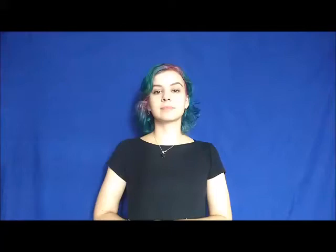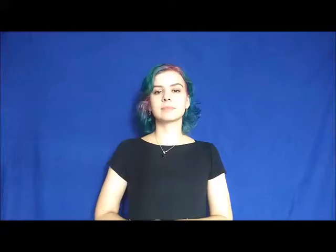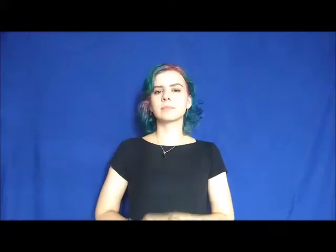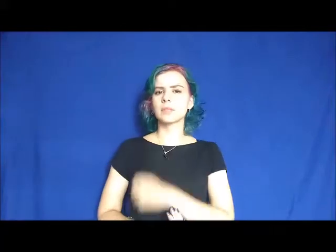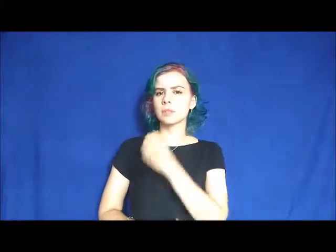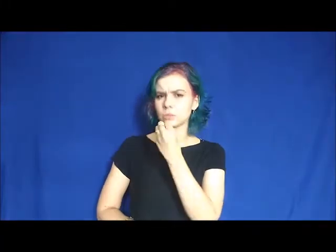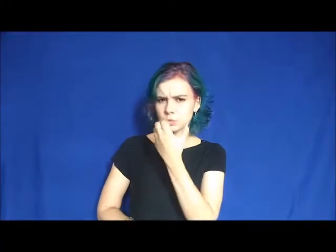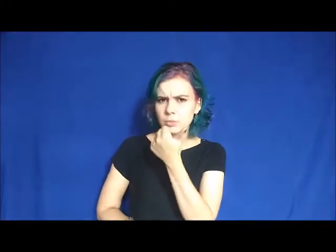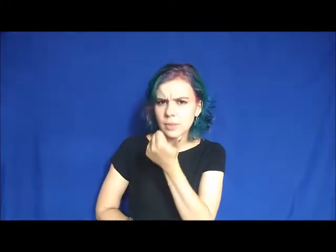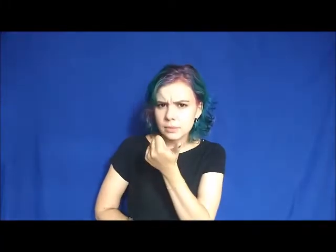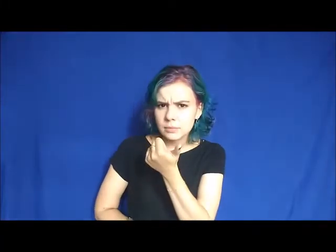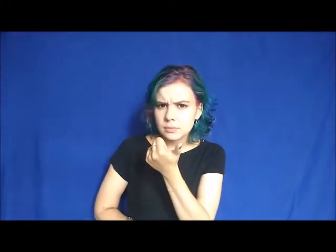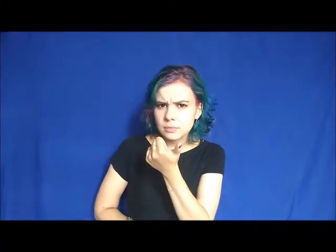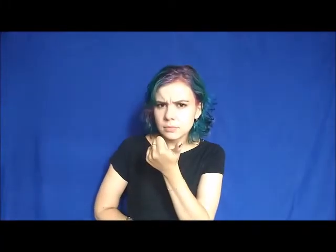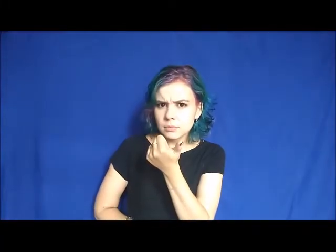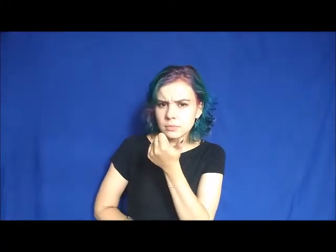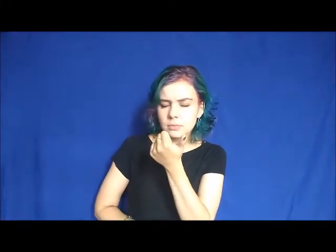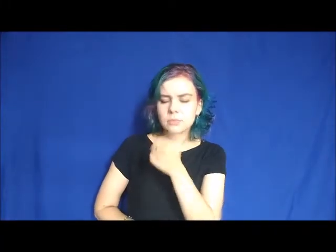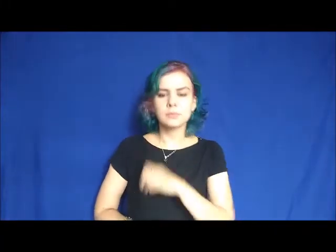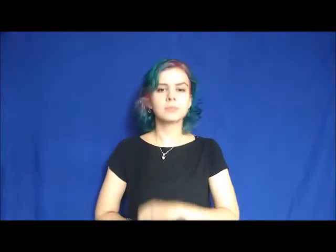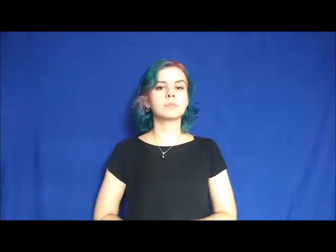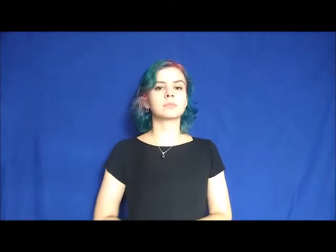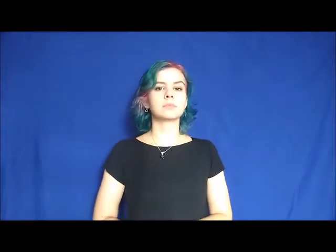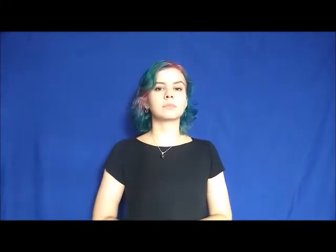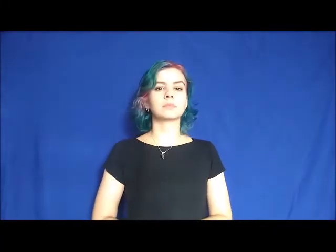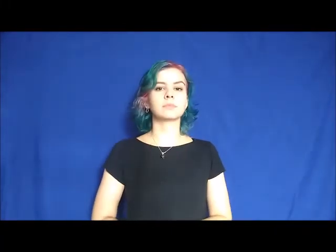Está tudo bem?